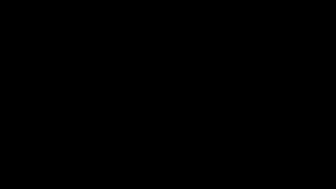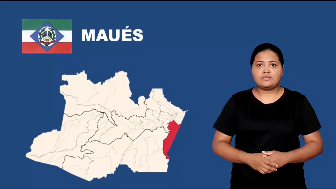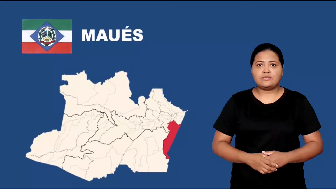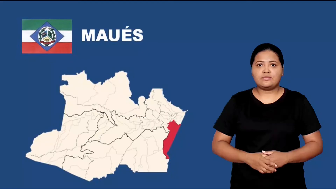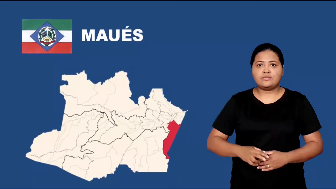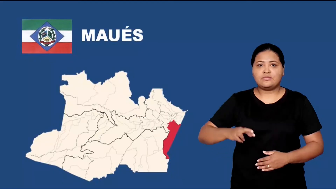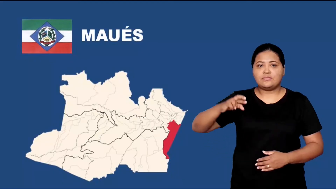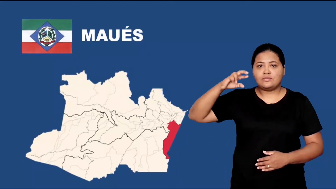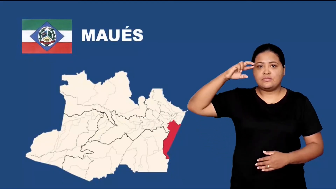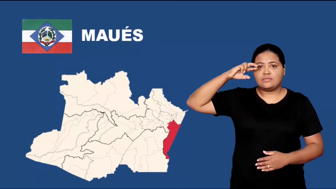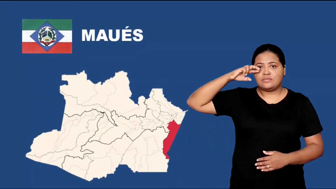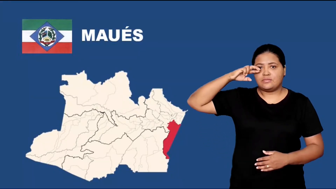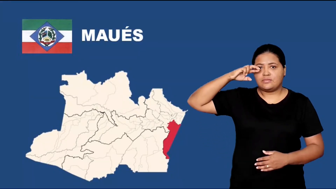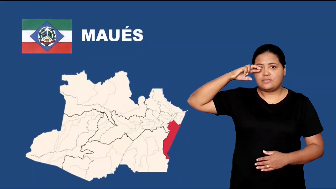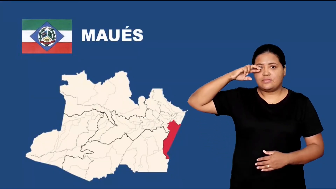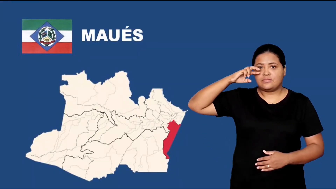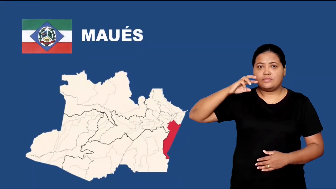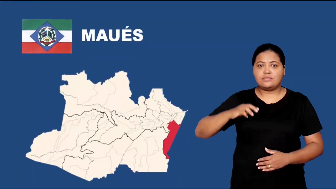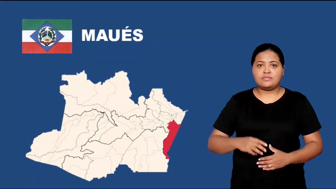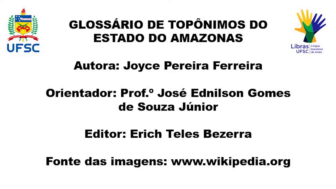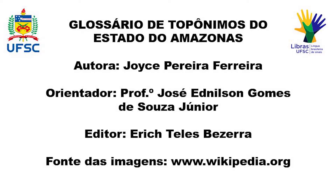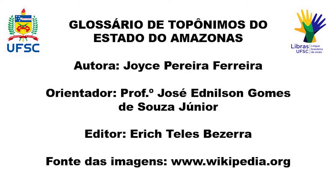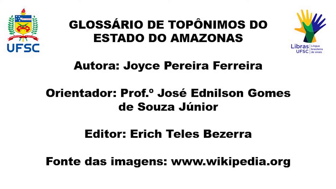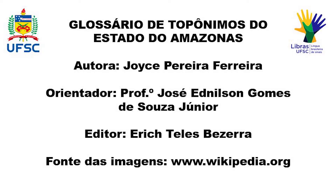Maués